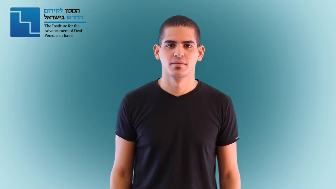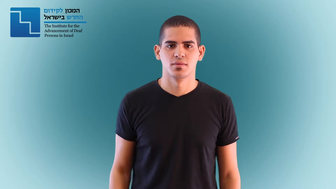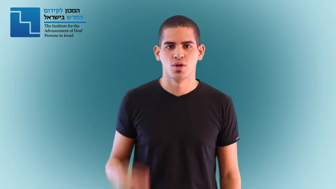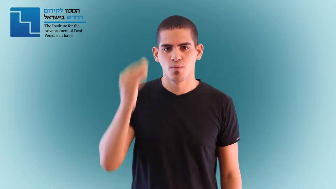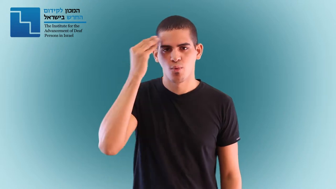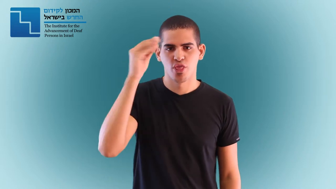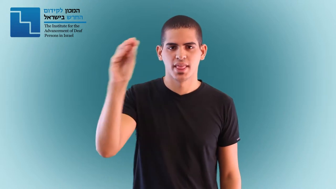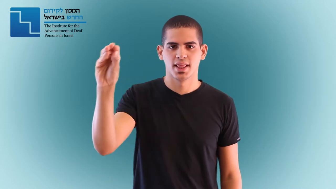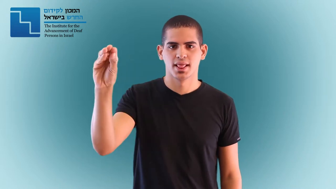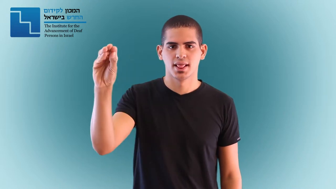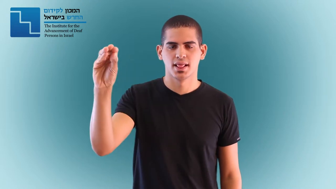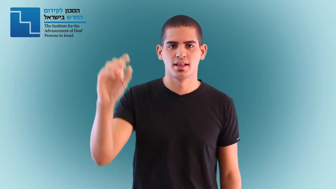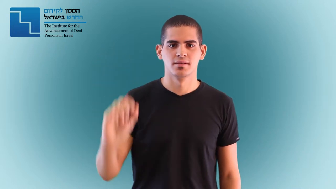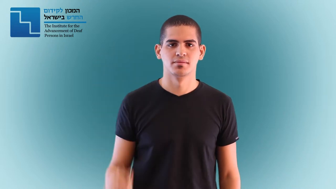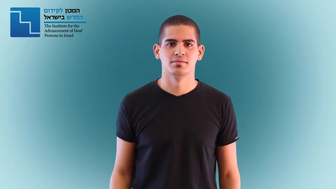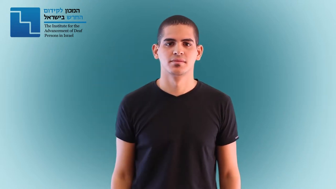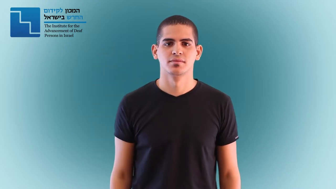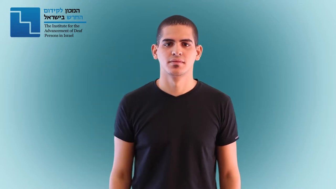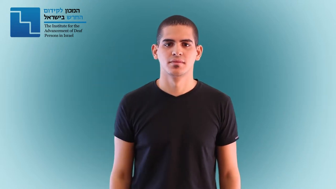מודיעין